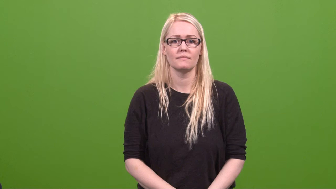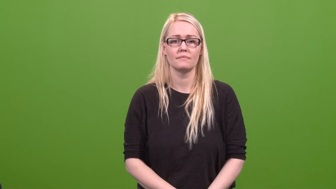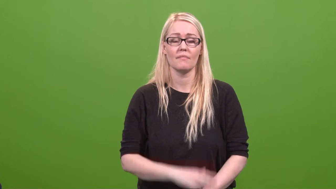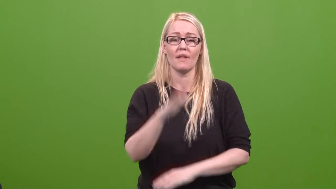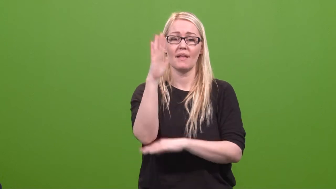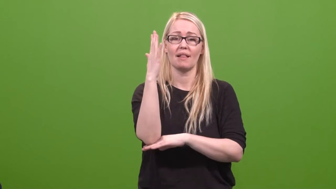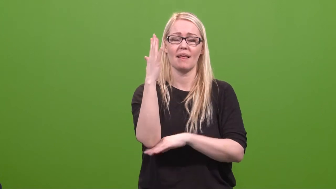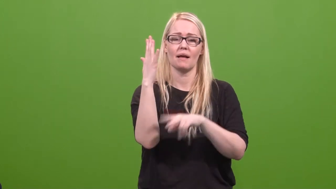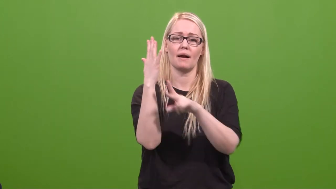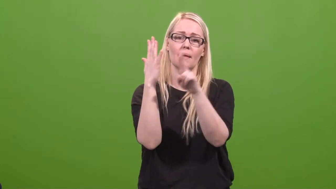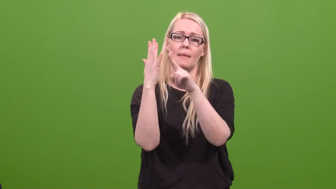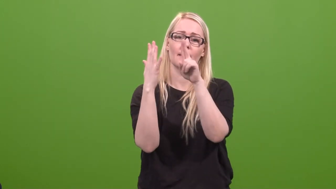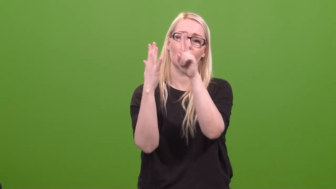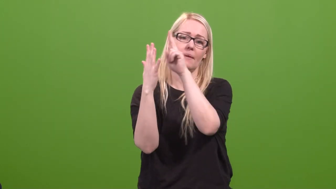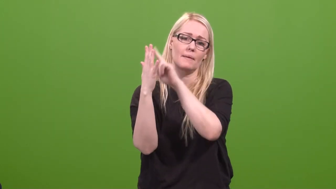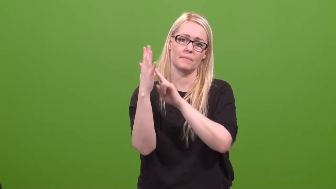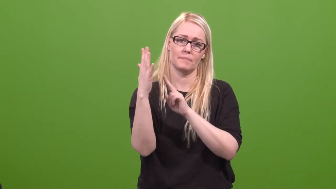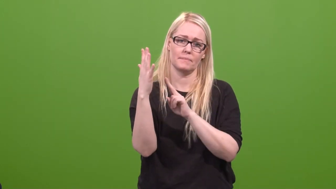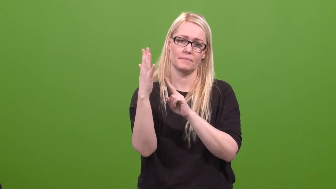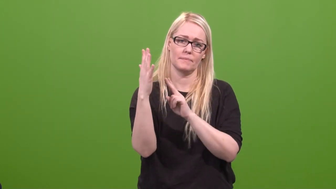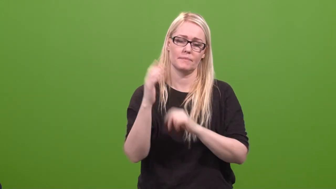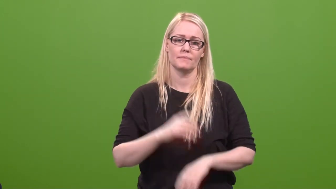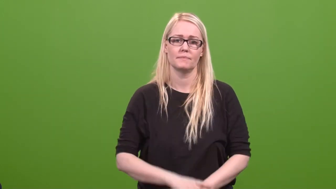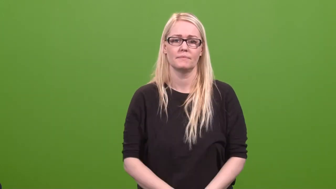trjáklipping